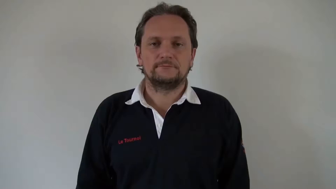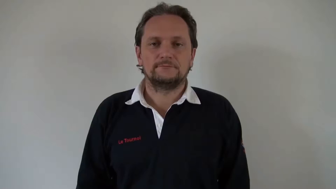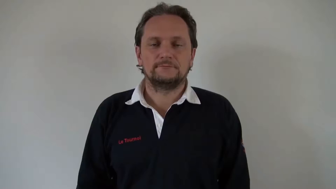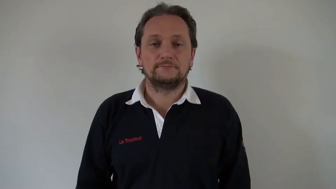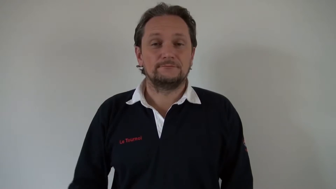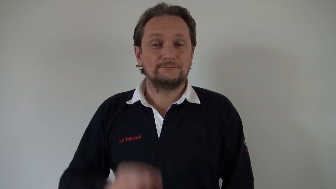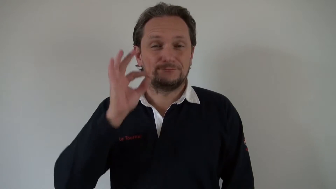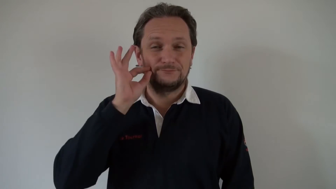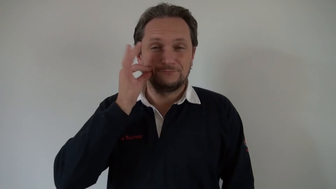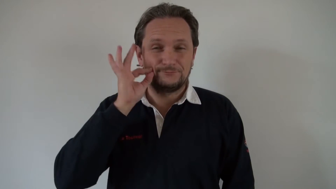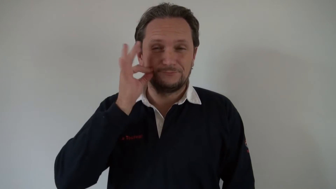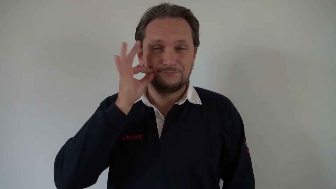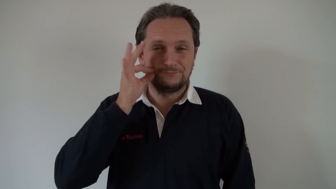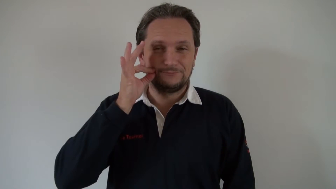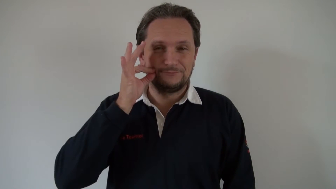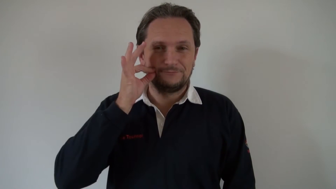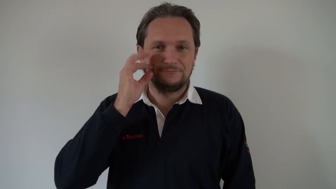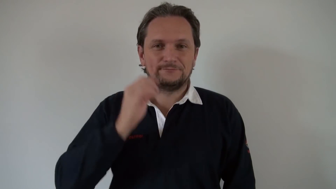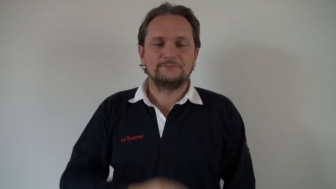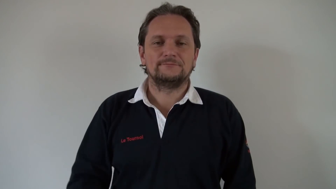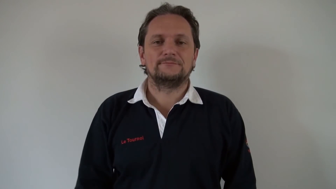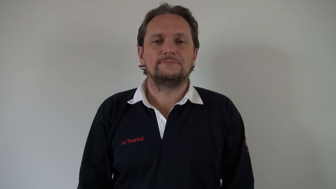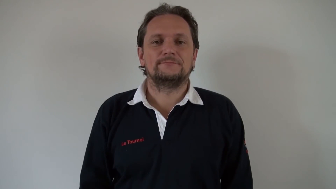Adorable